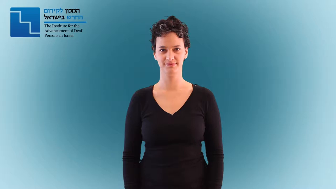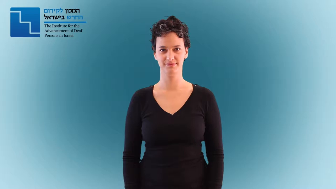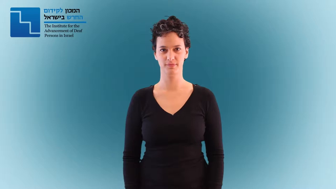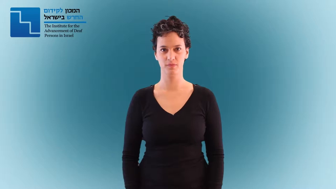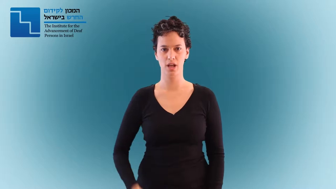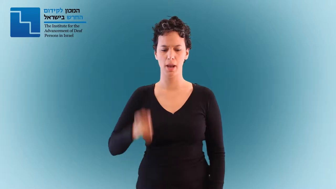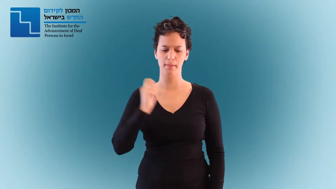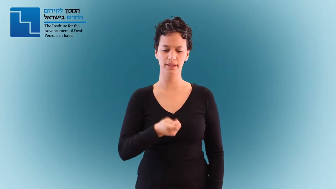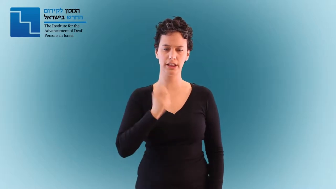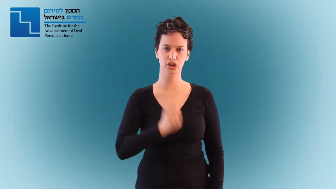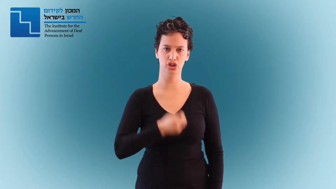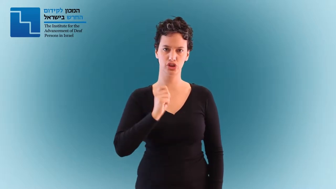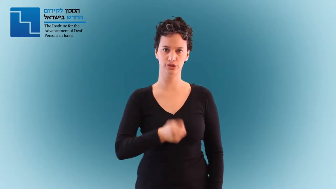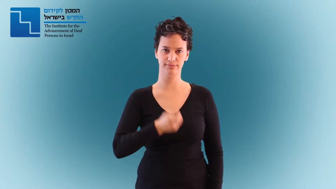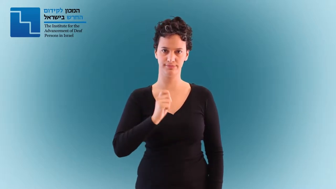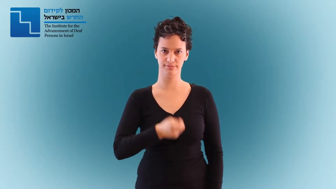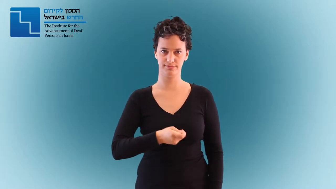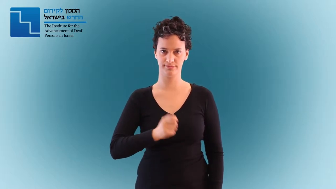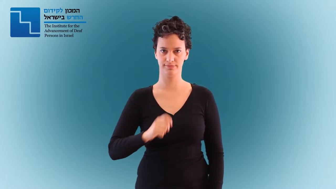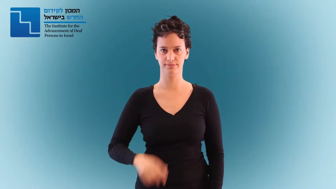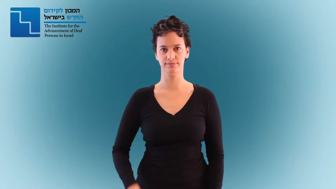פטיש